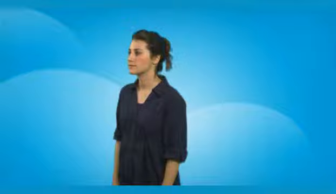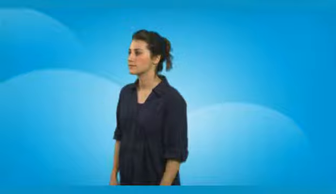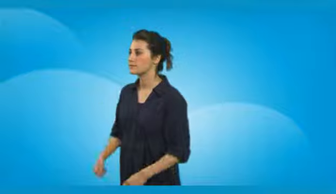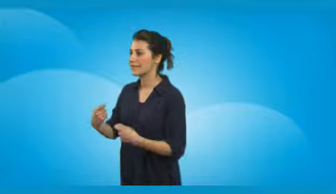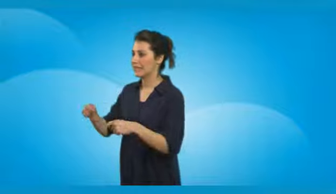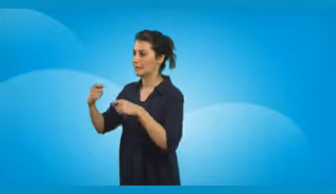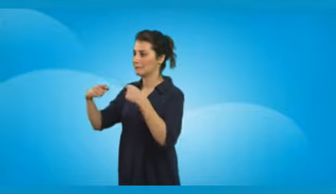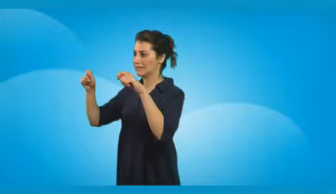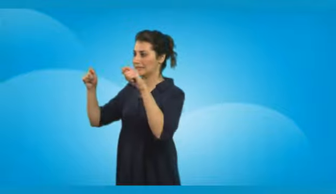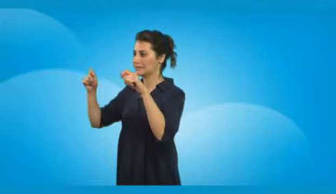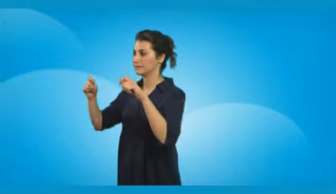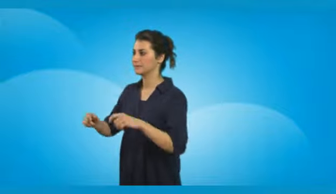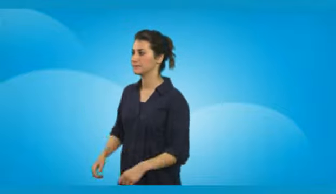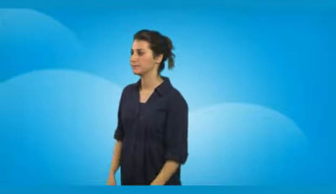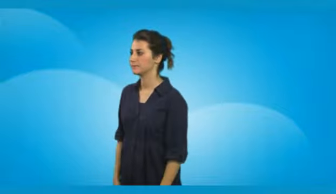Épít